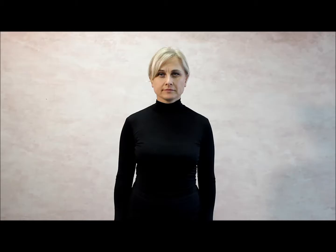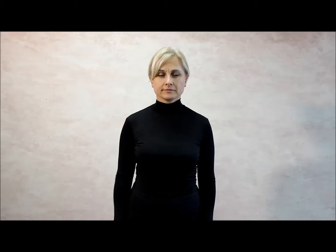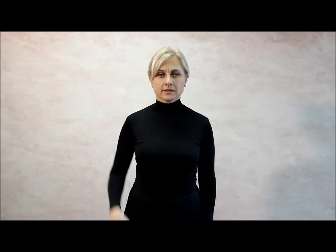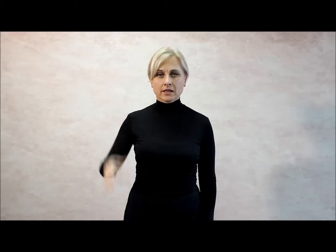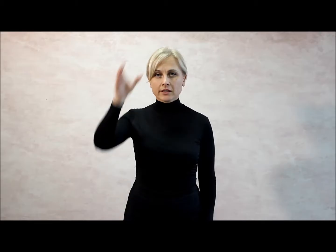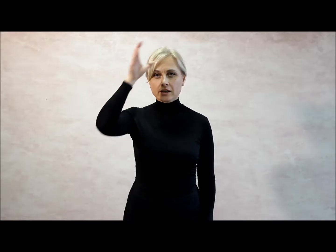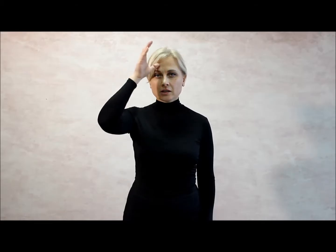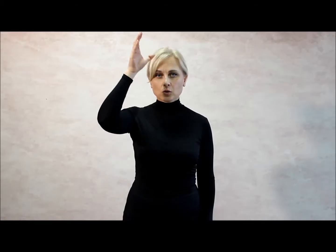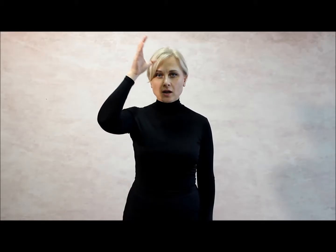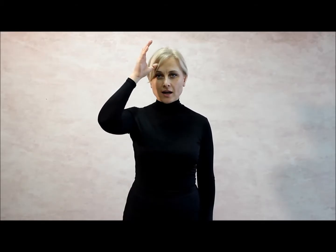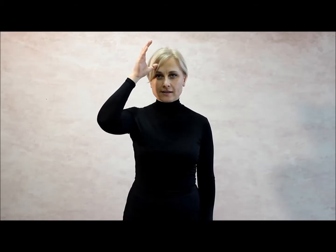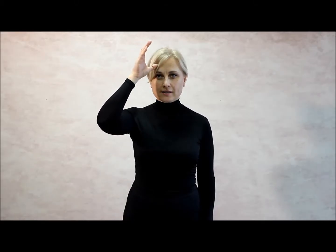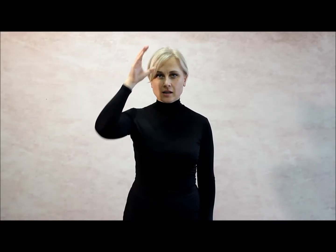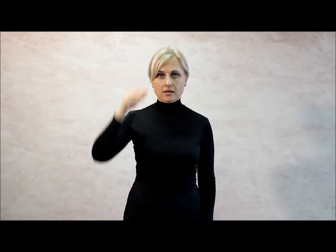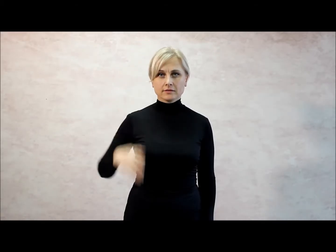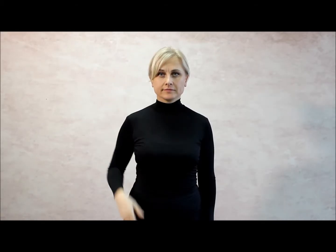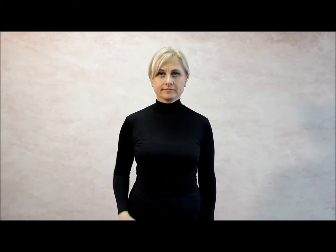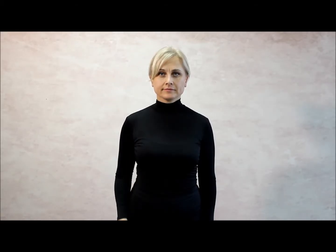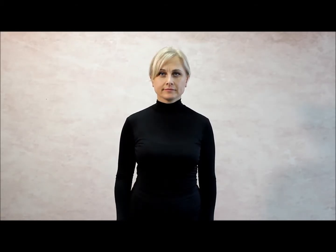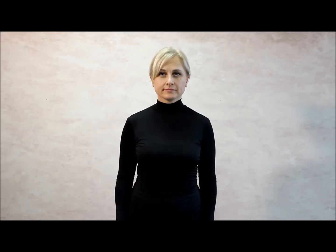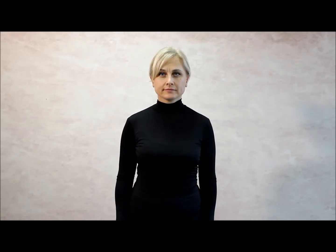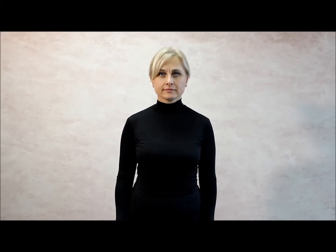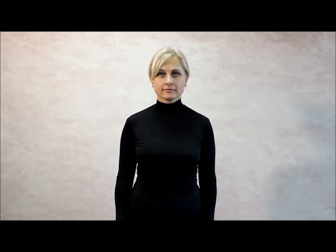Educație